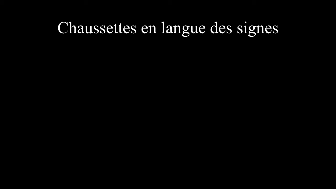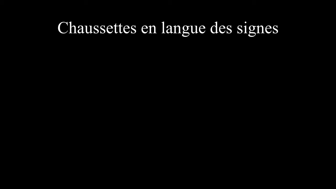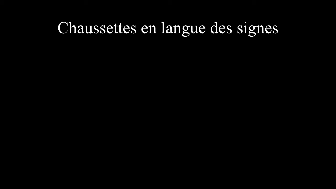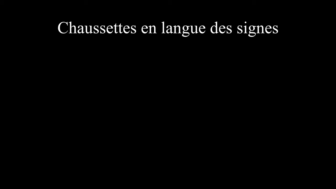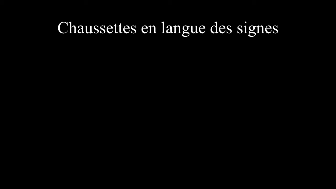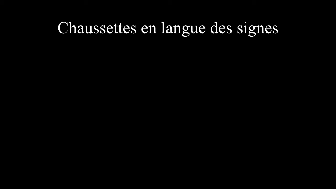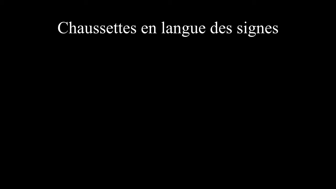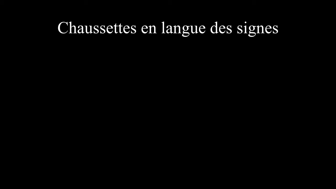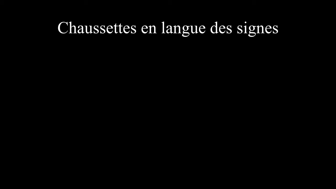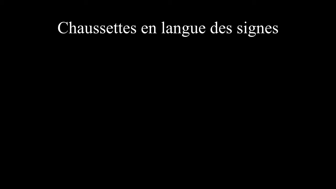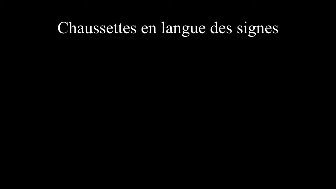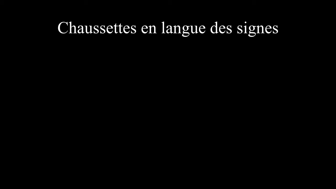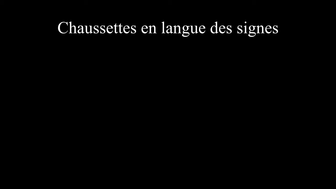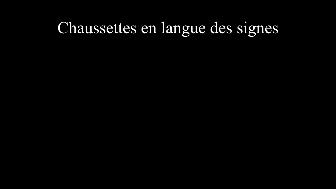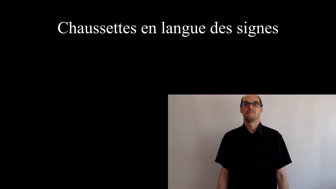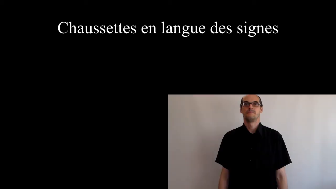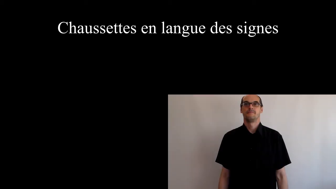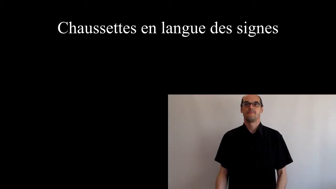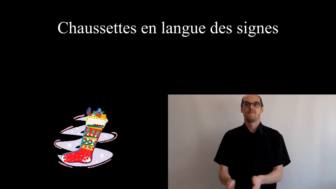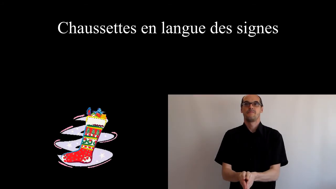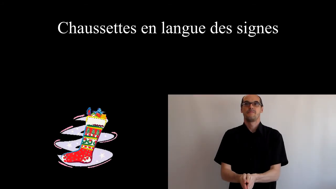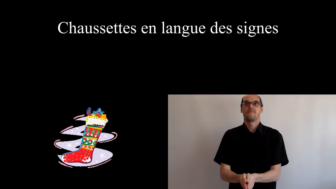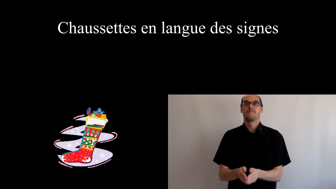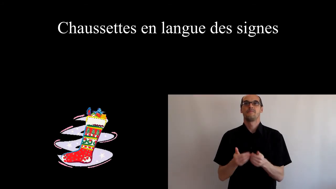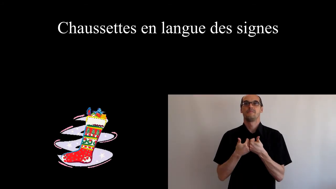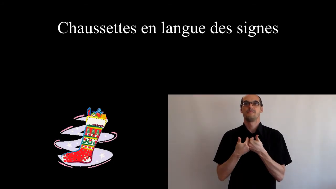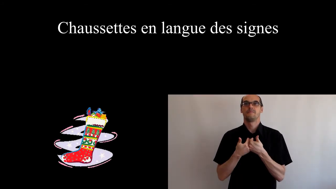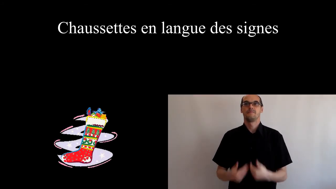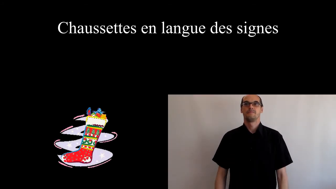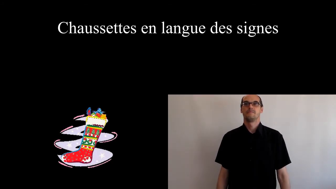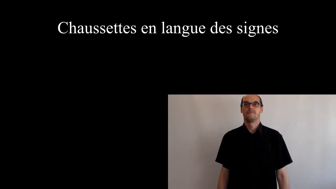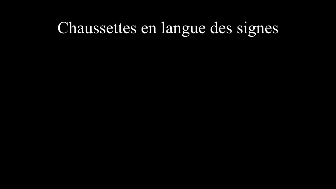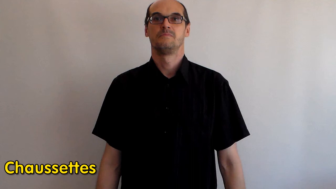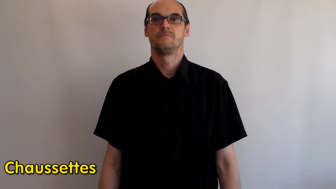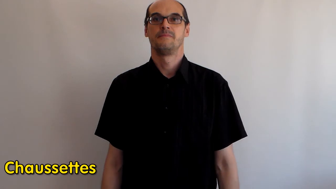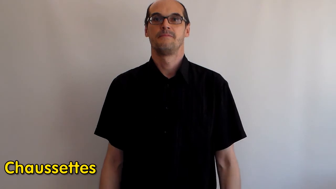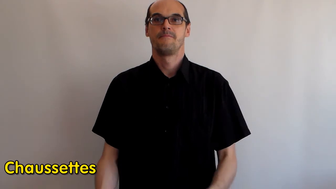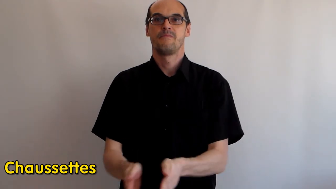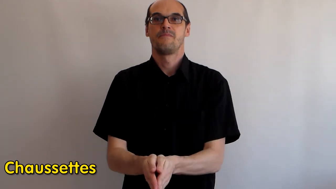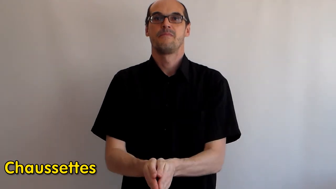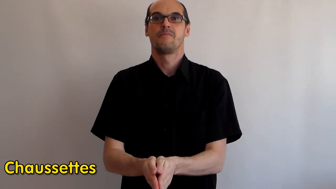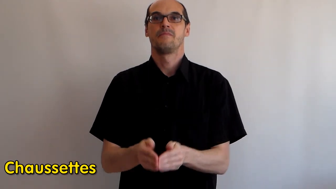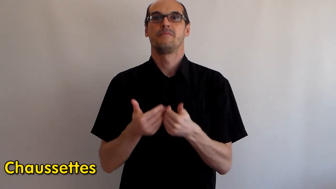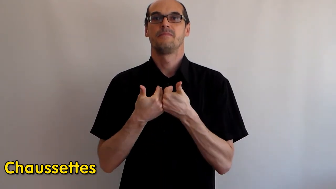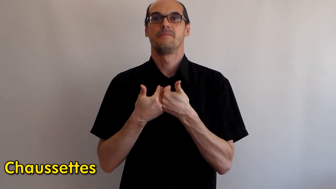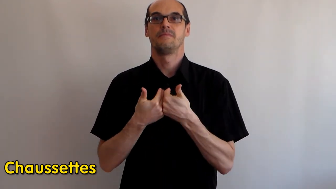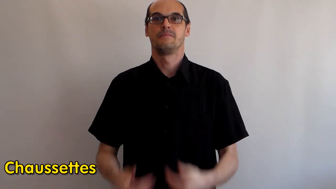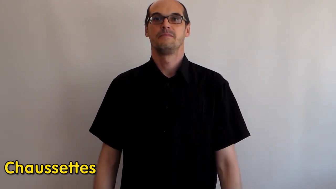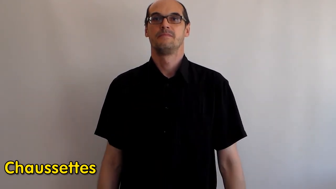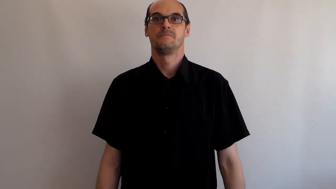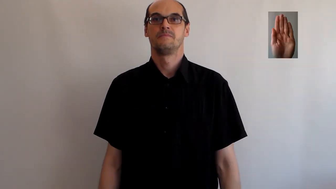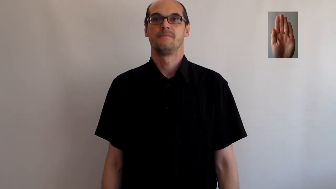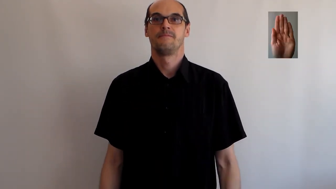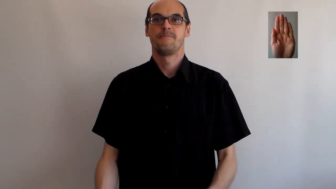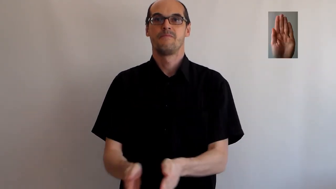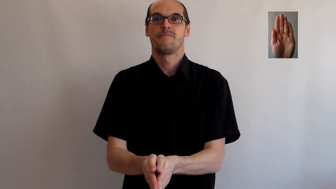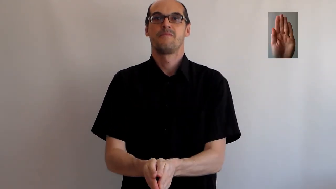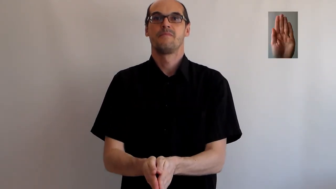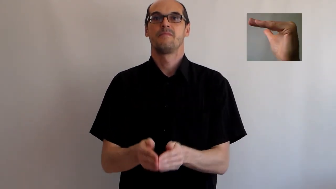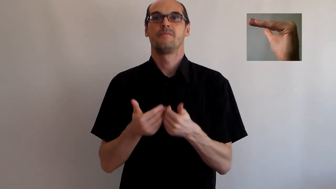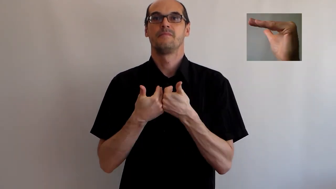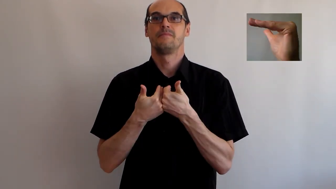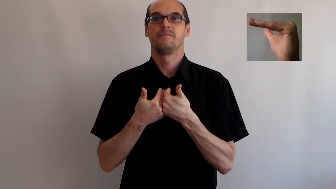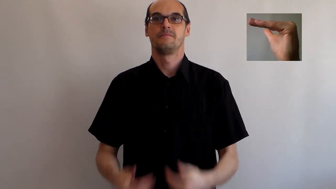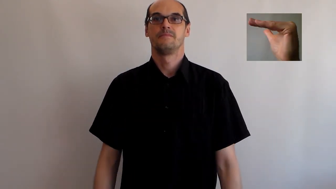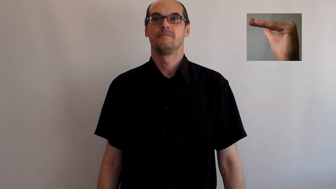Chaussettes